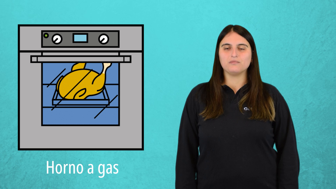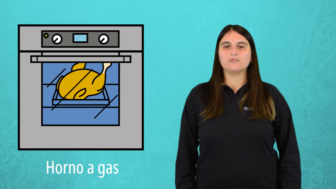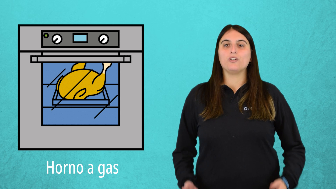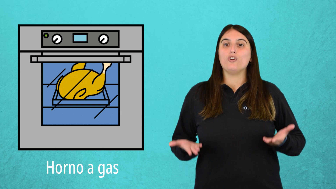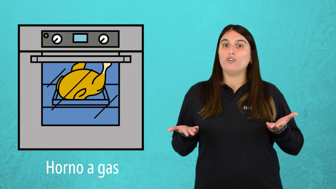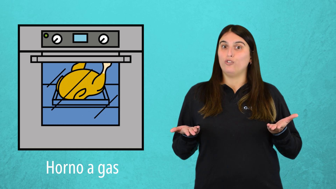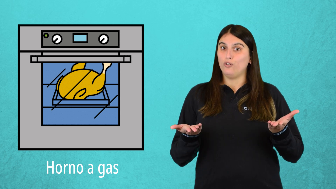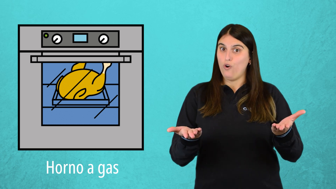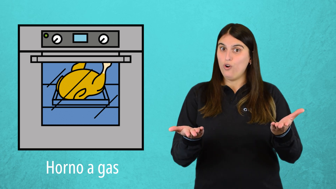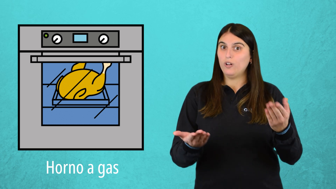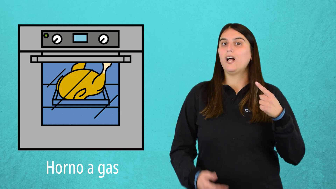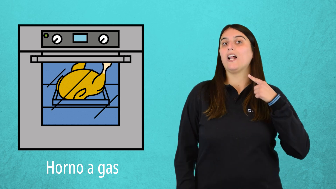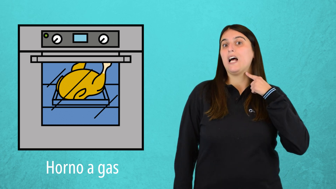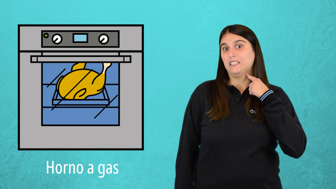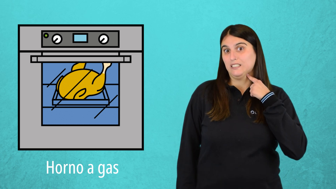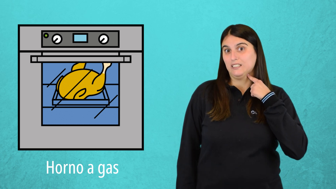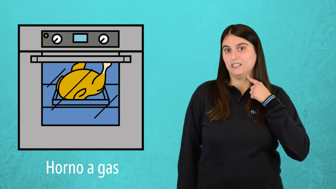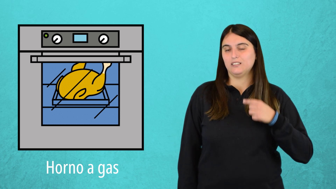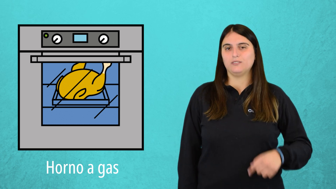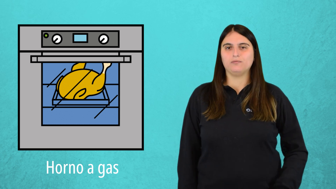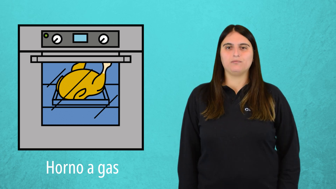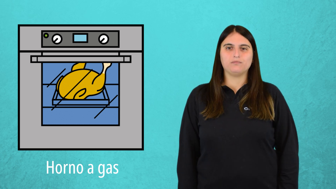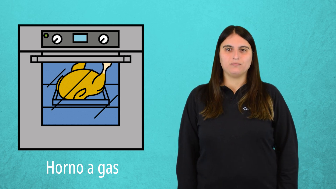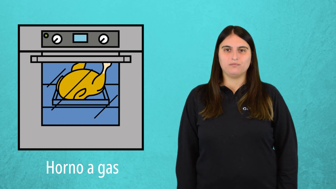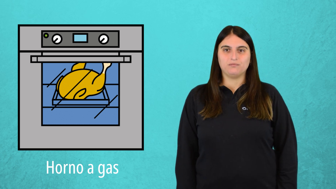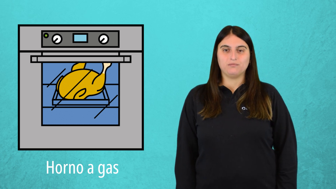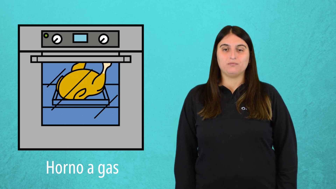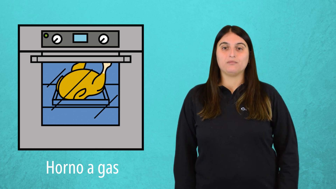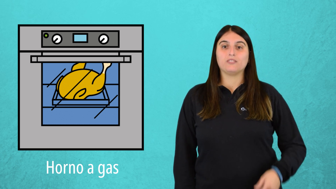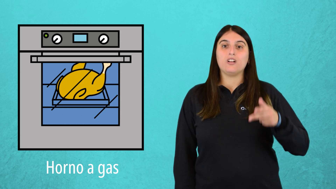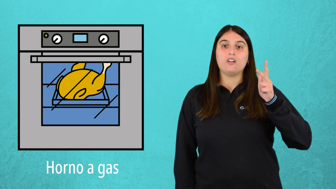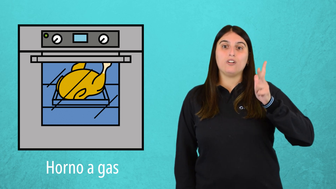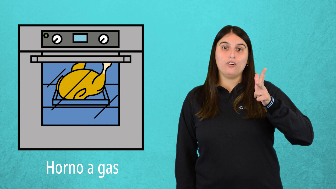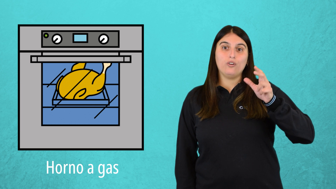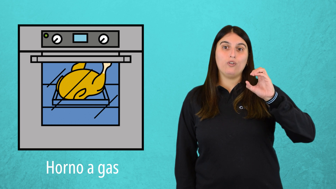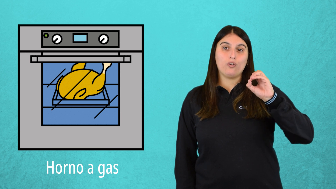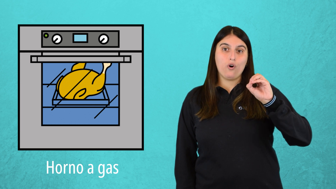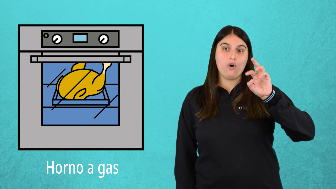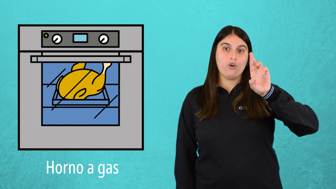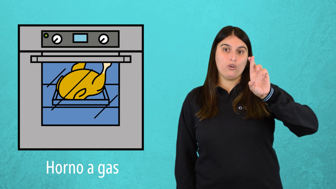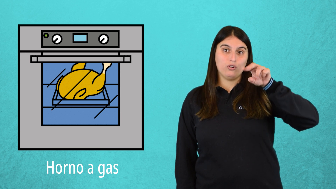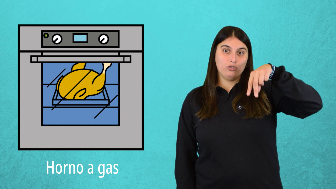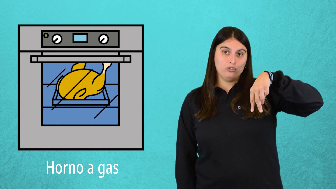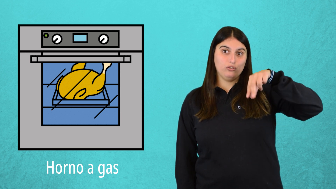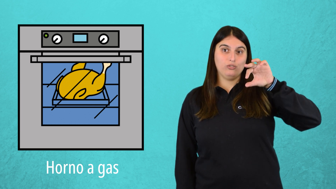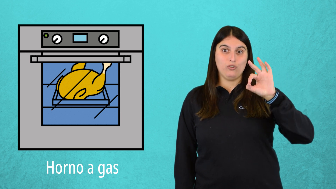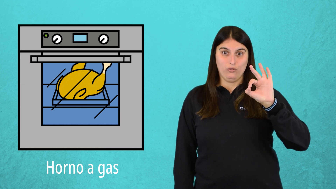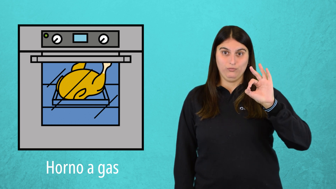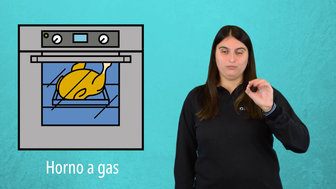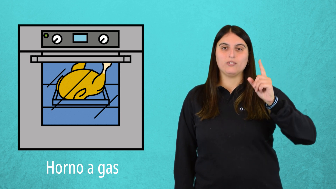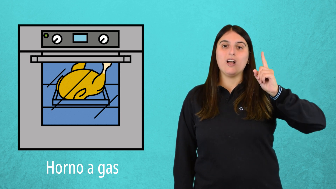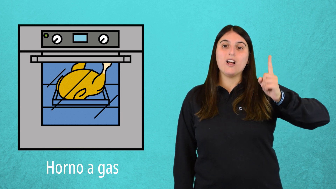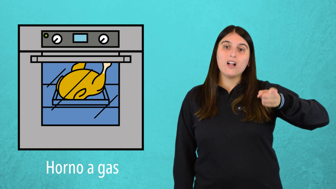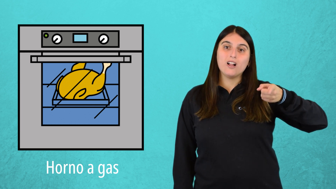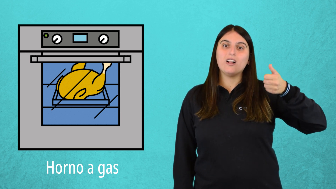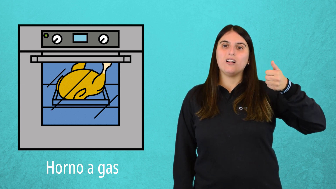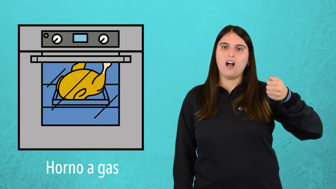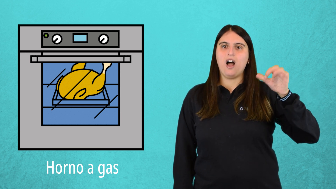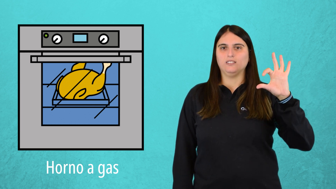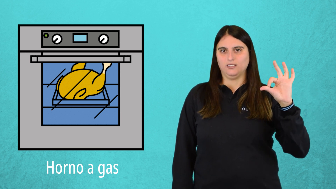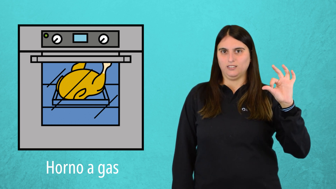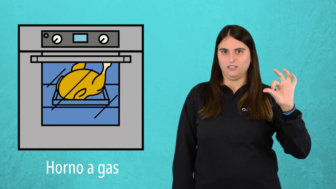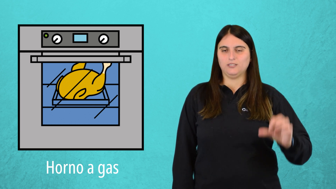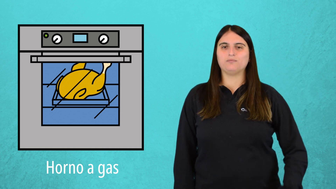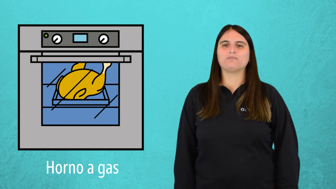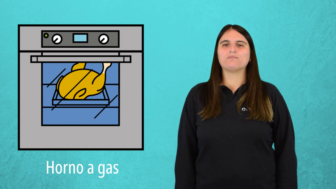Horno a gas